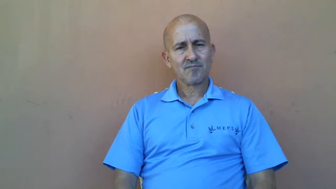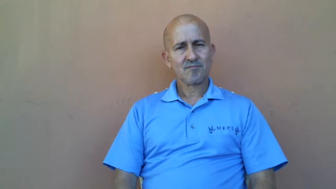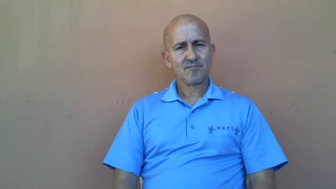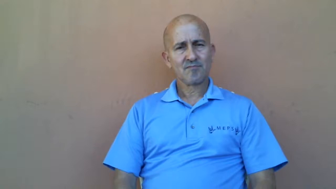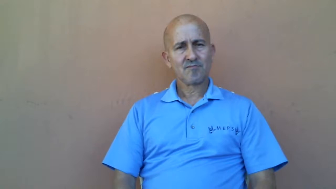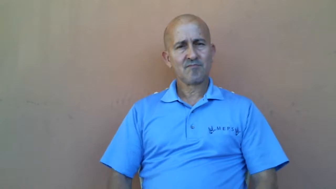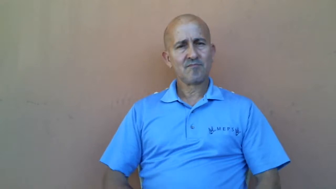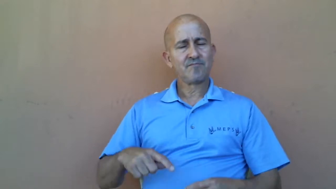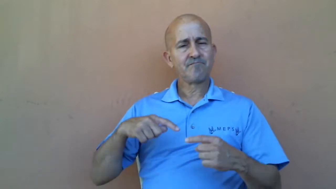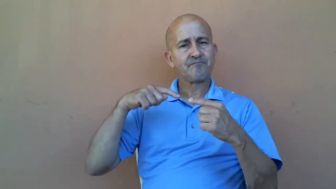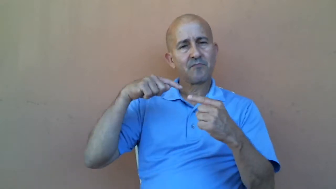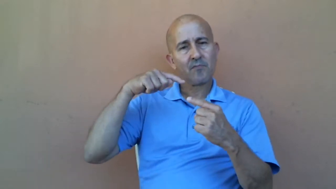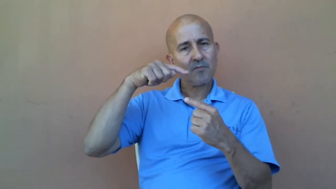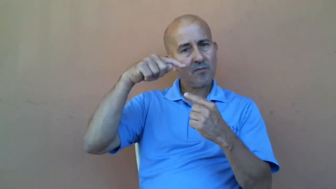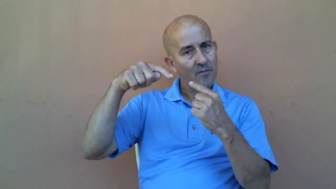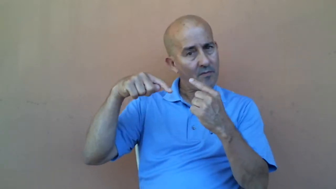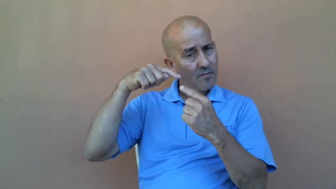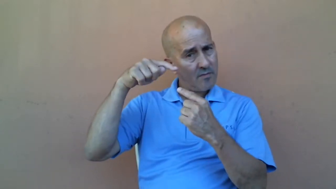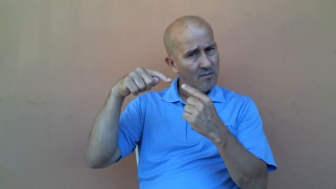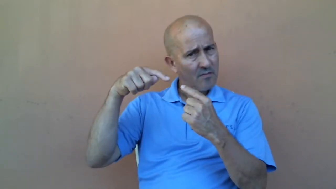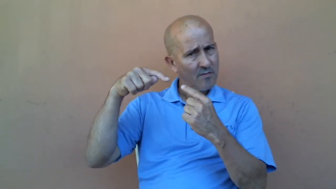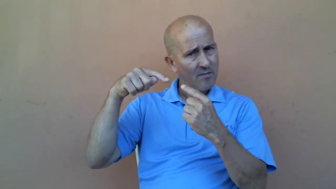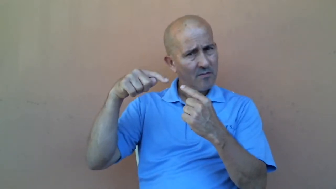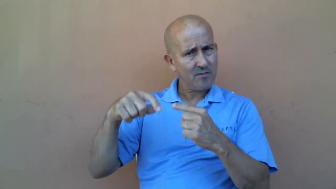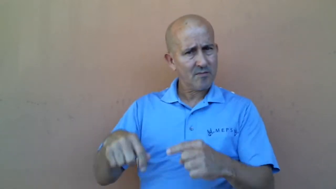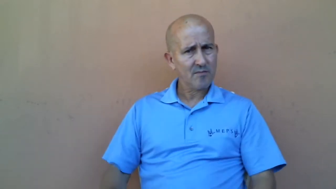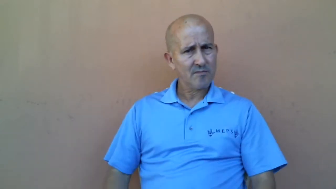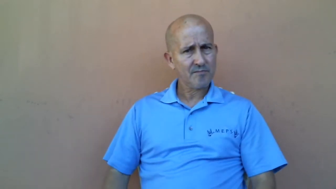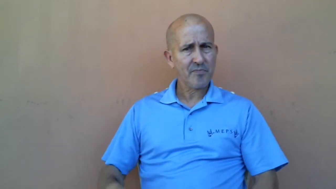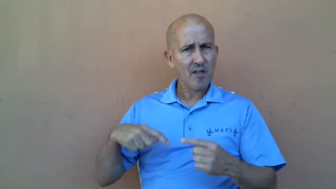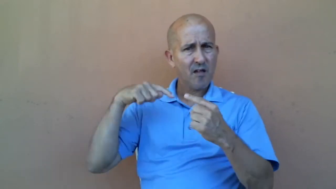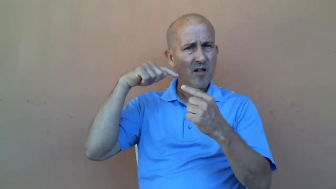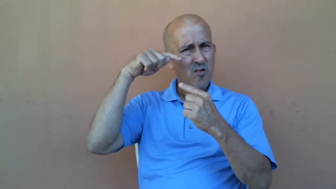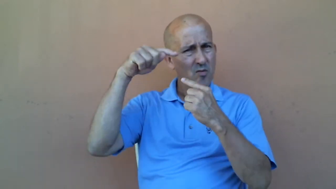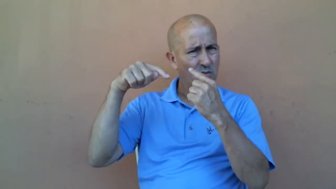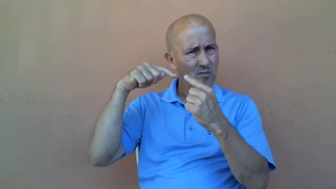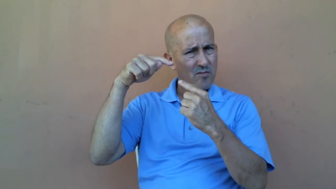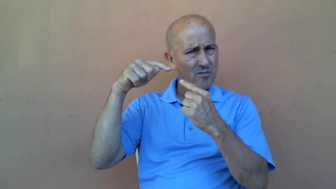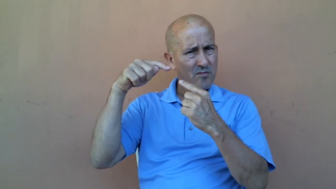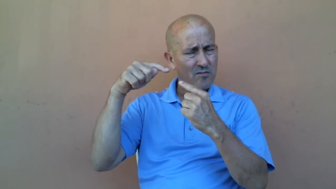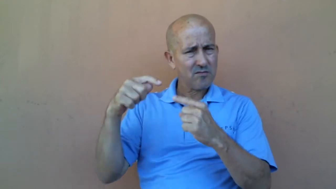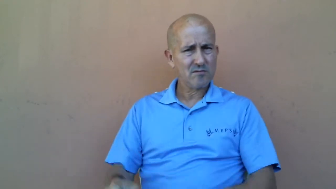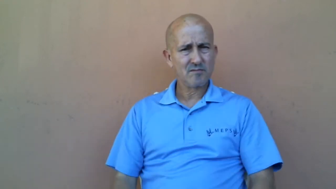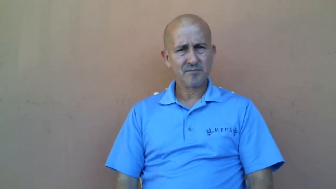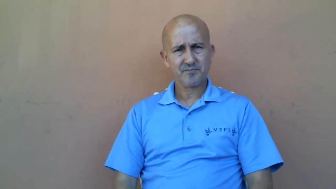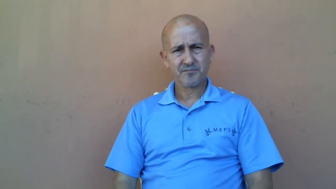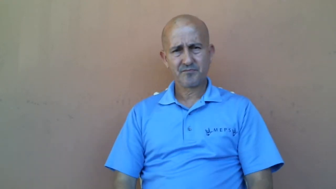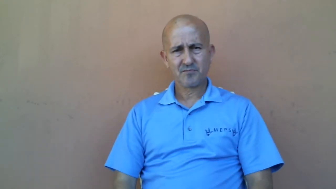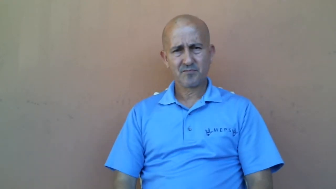¿cuándo?